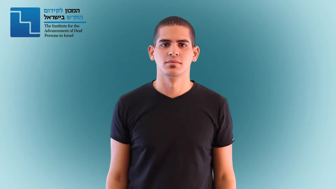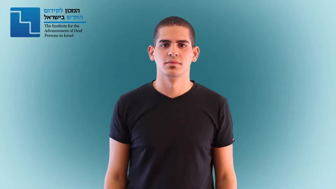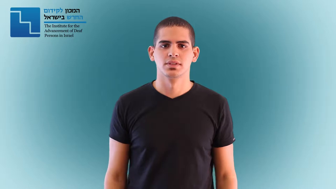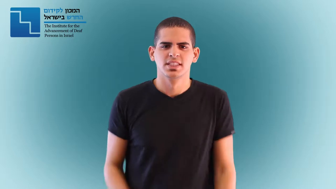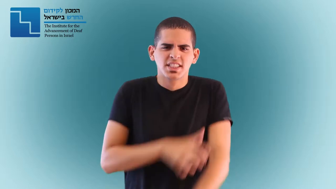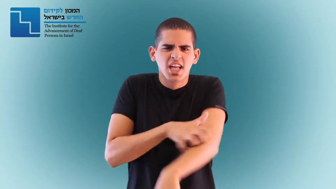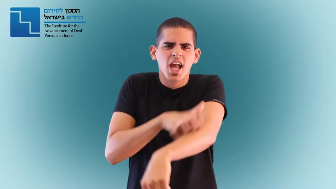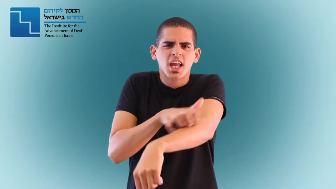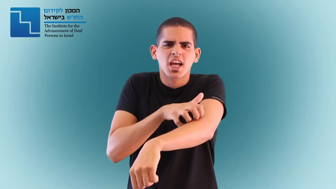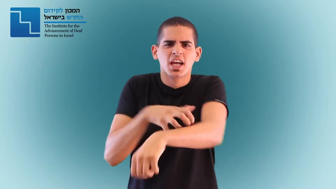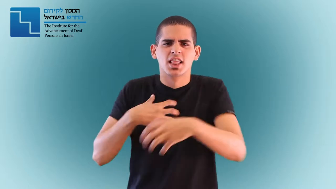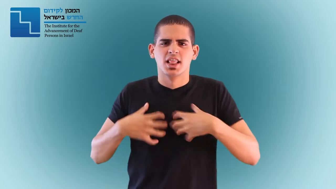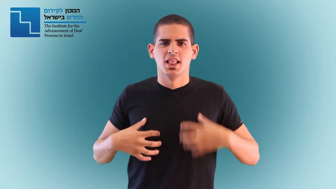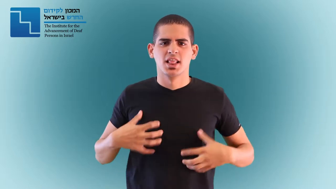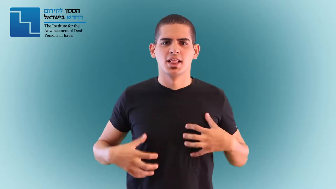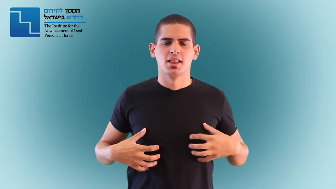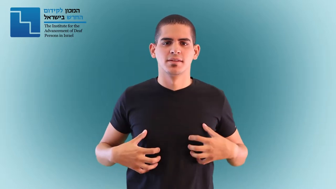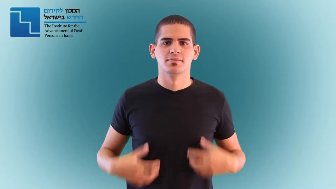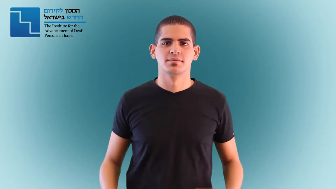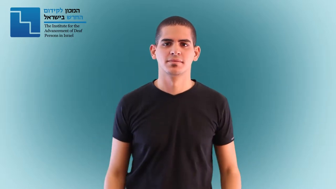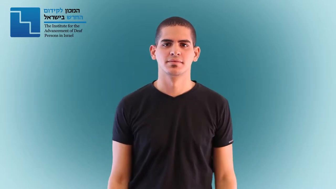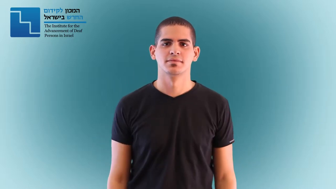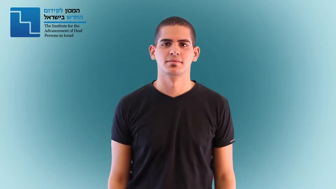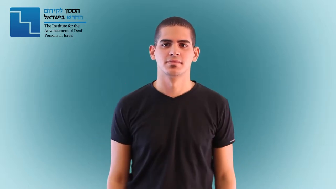שחין (מחלה)